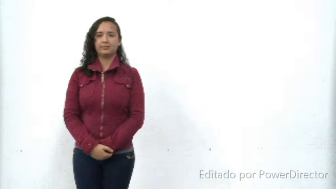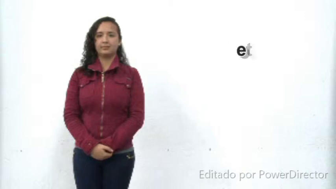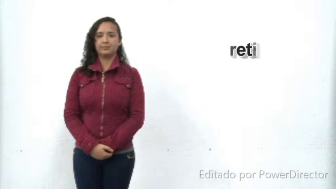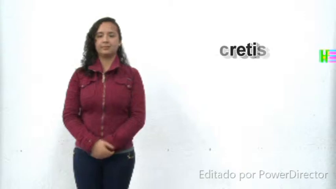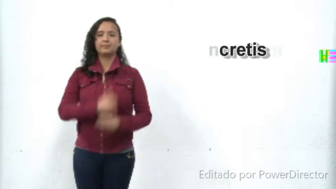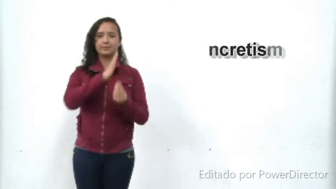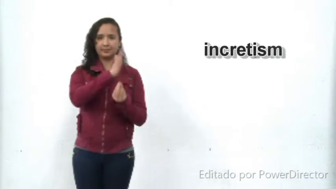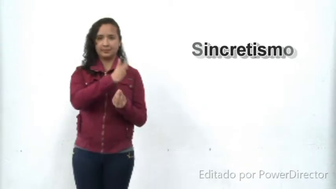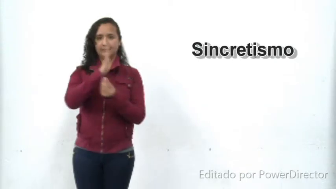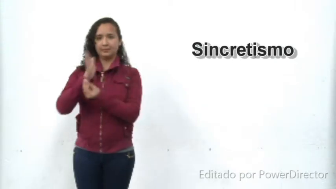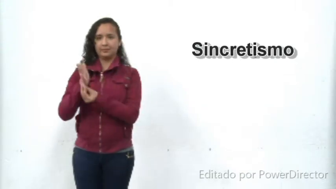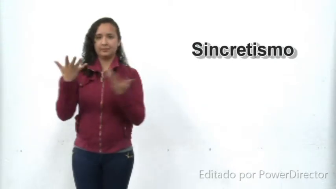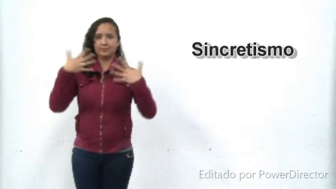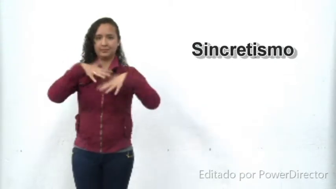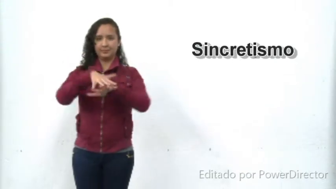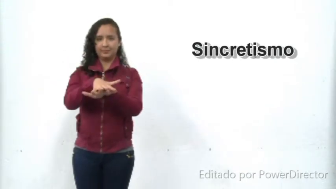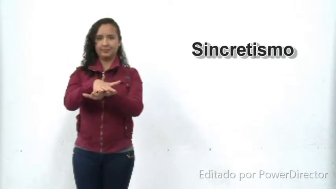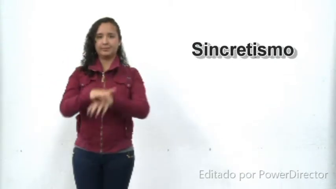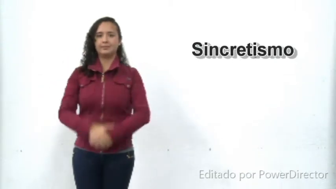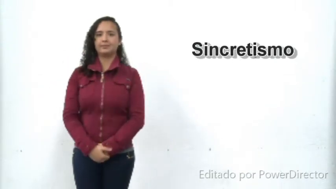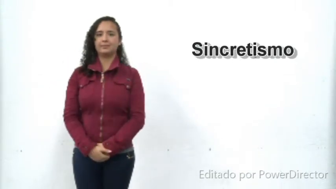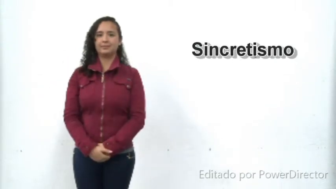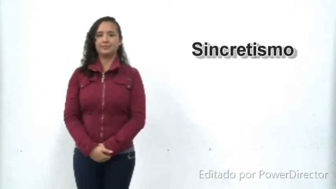Sincretismo